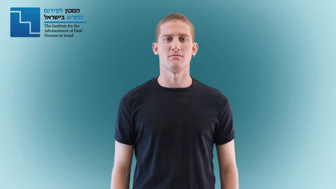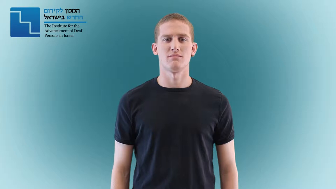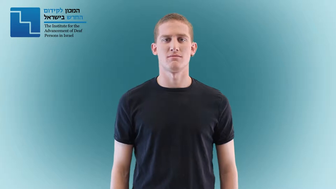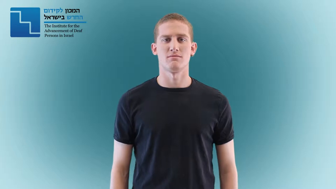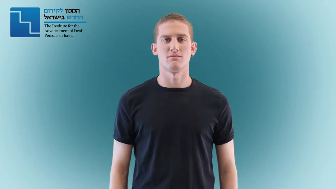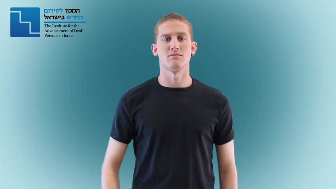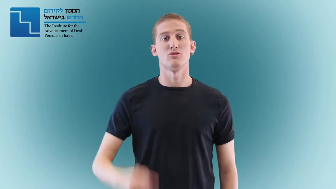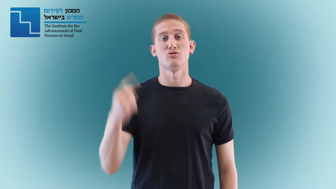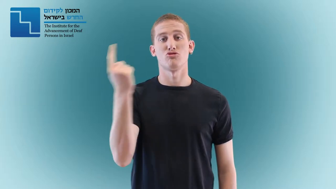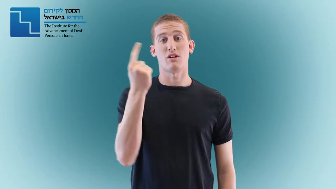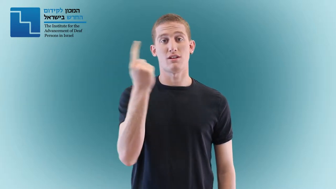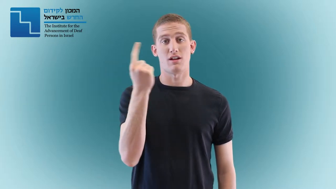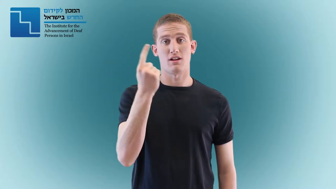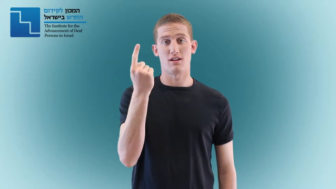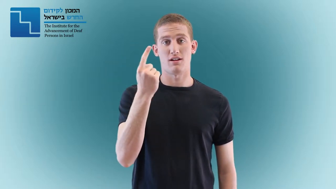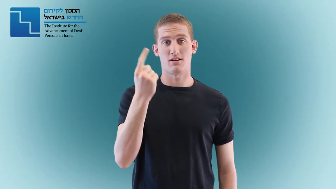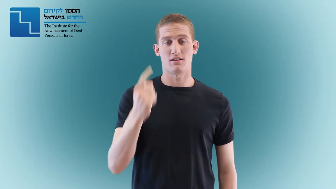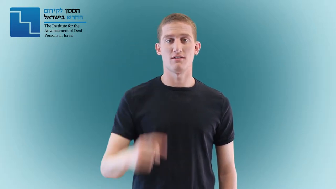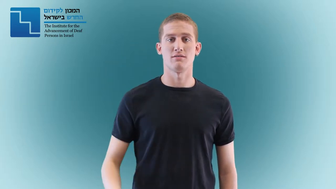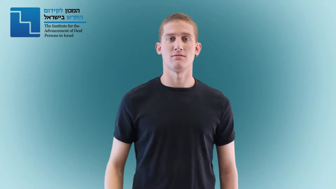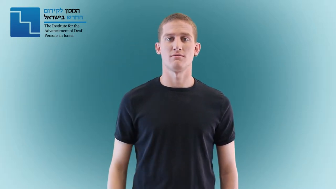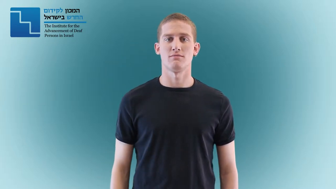שקל